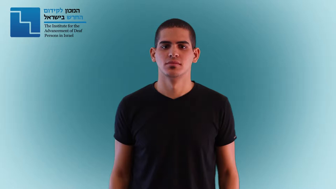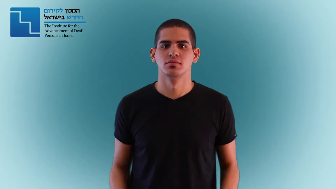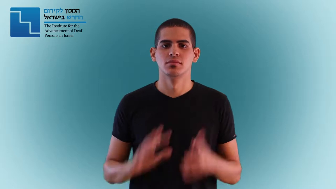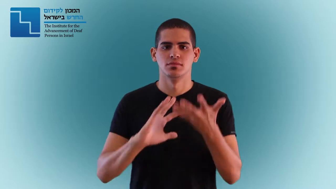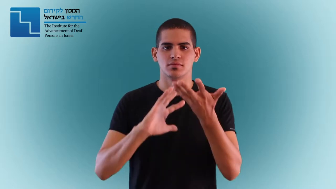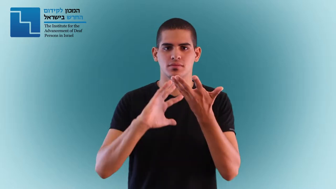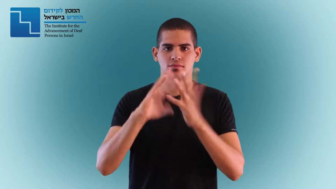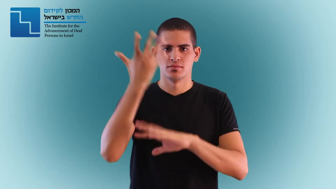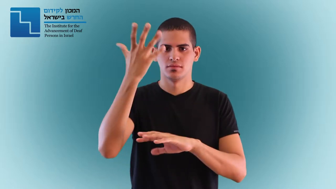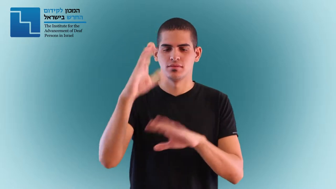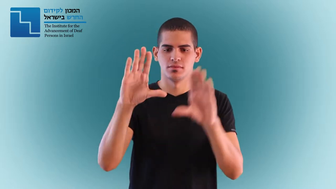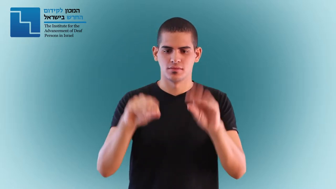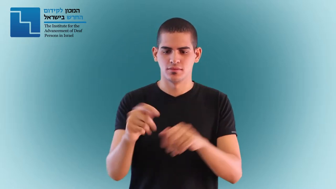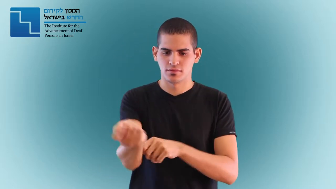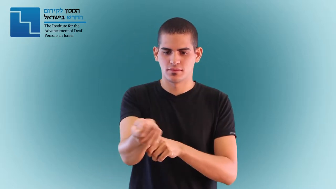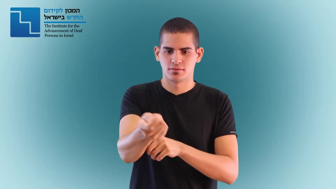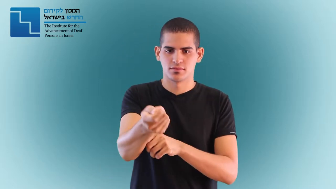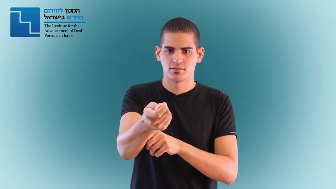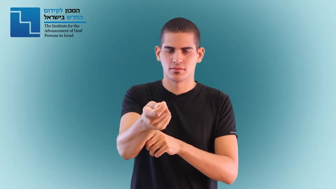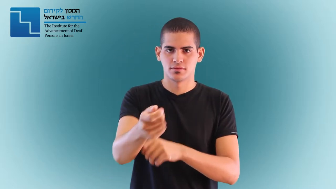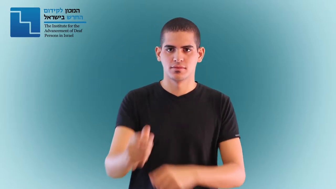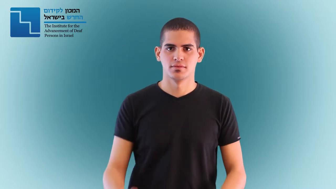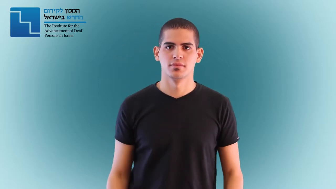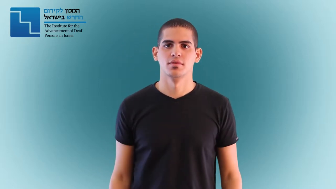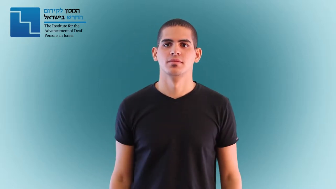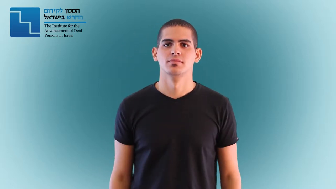לכבות (שריפה)